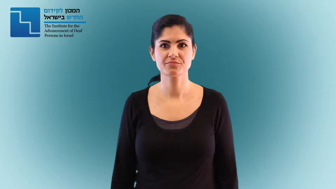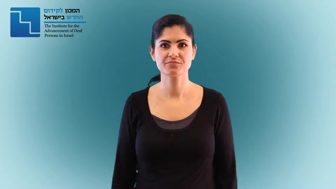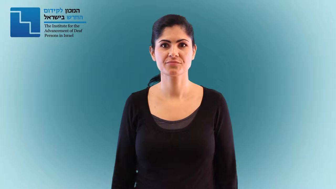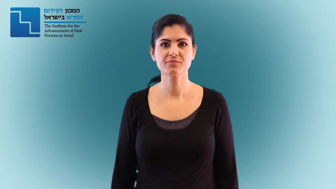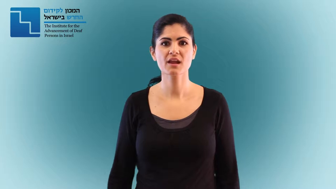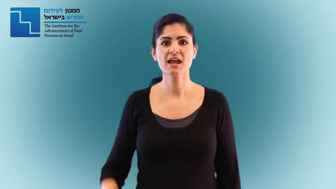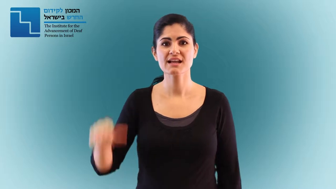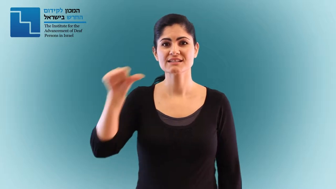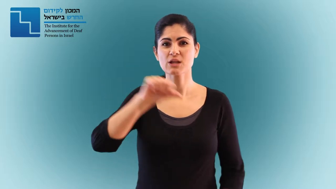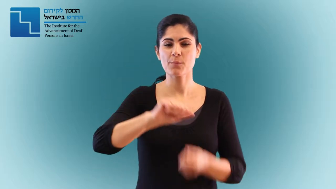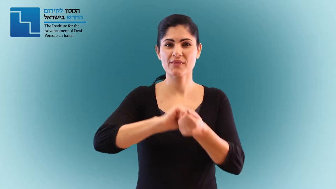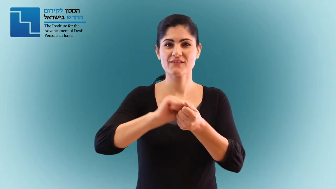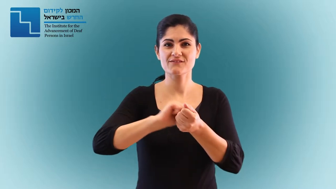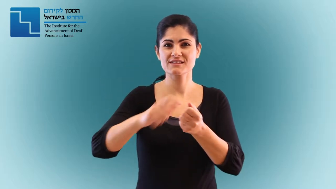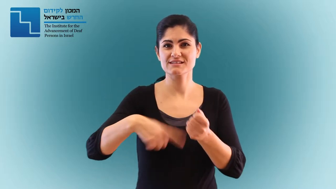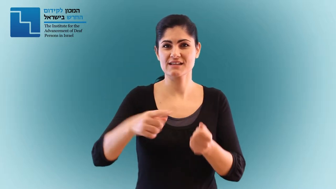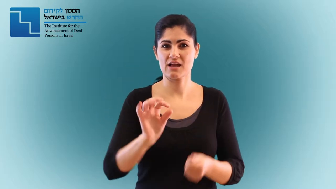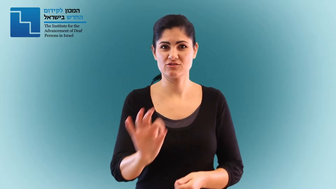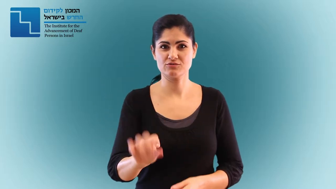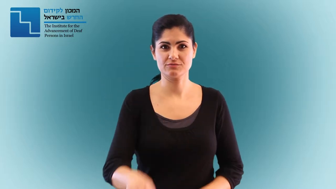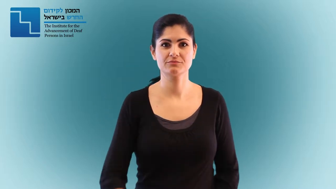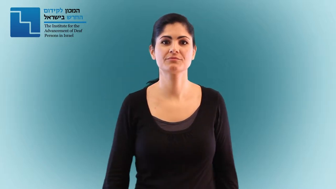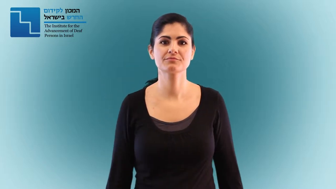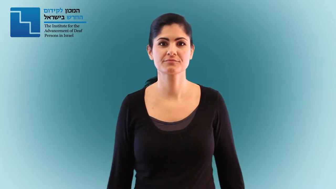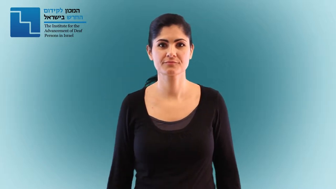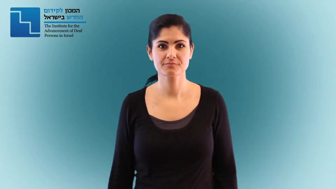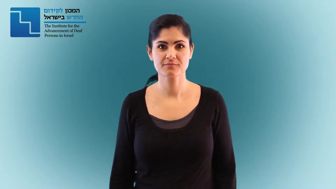סבון